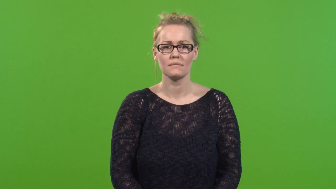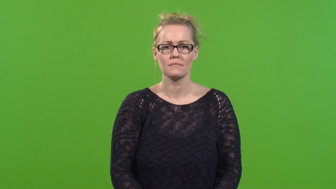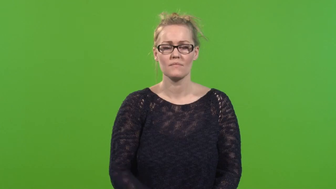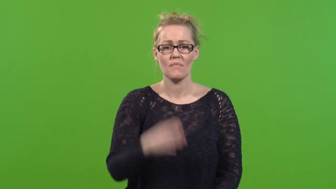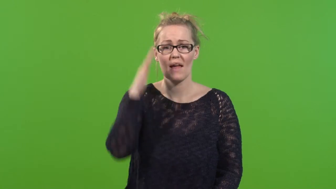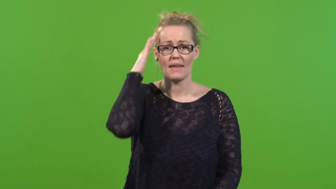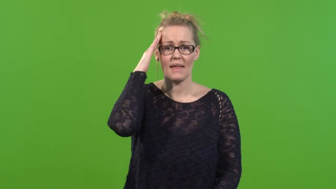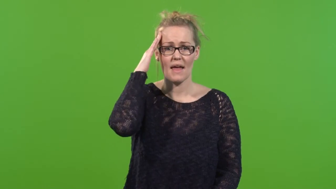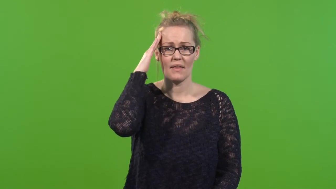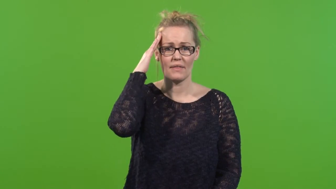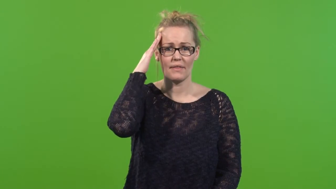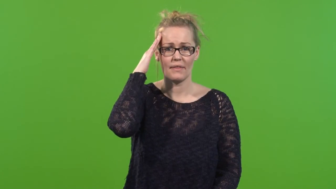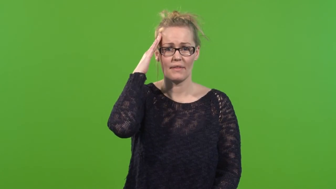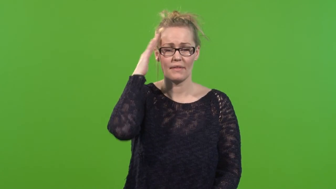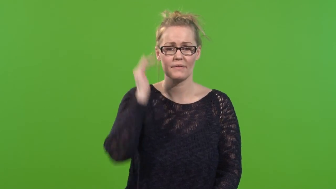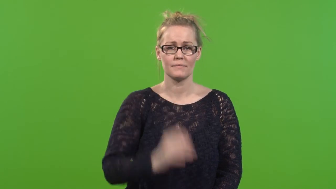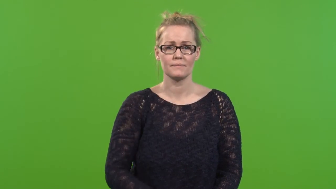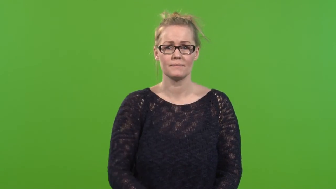Geð